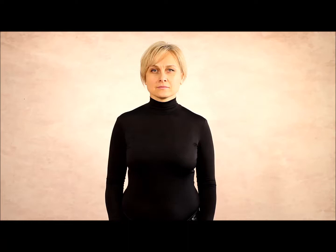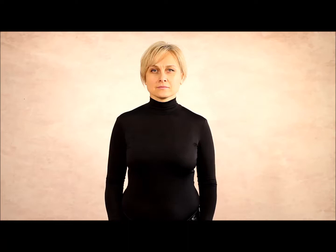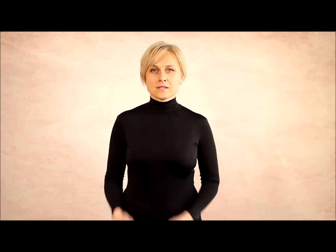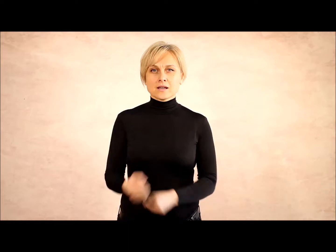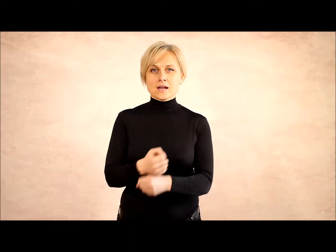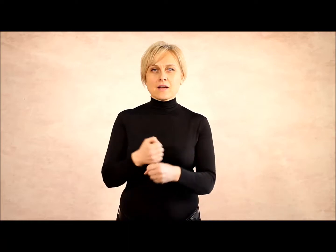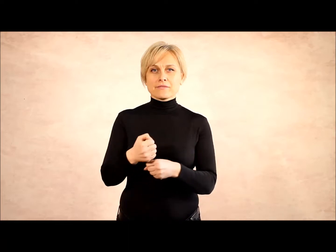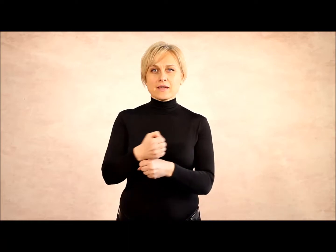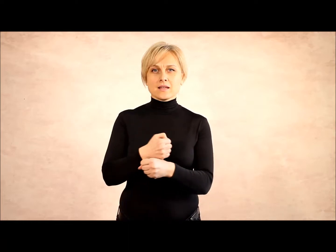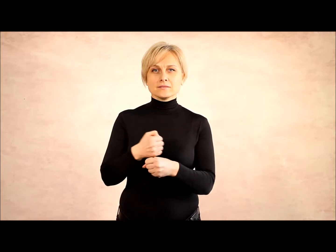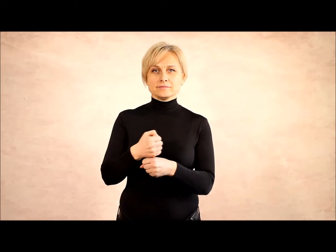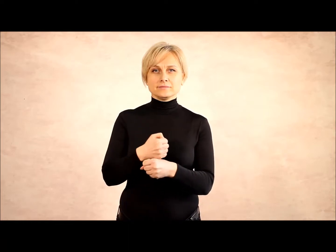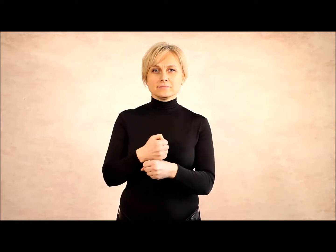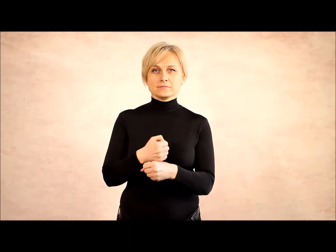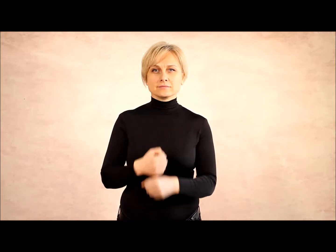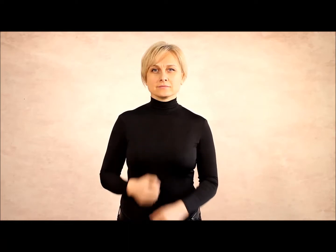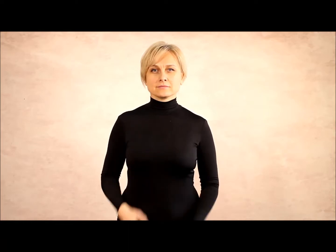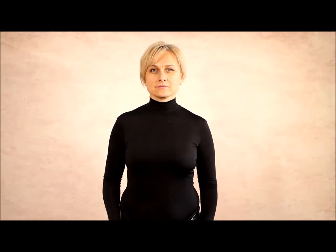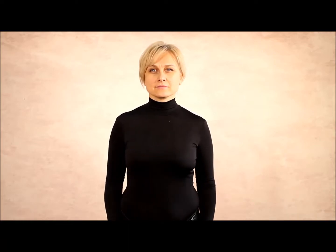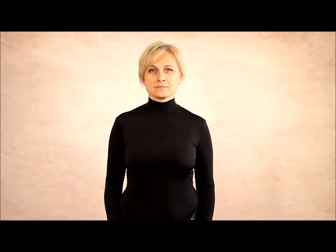Cafea